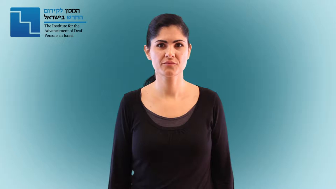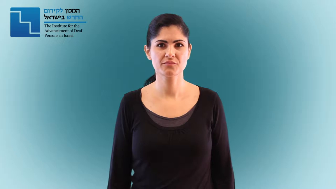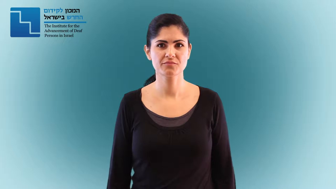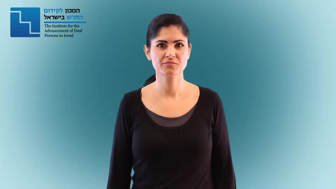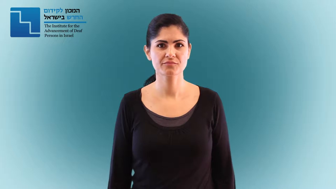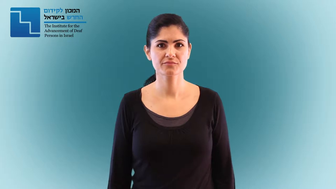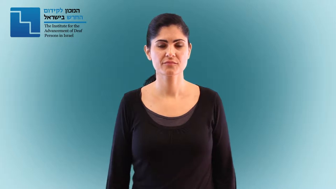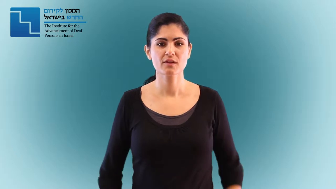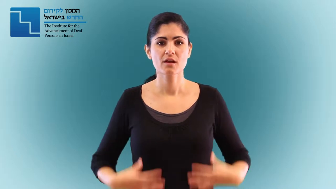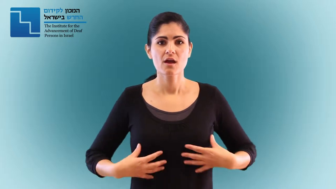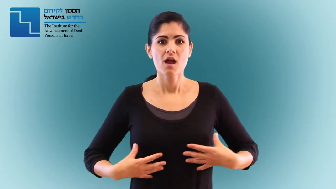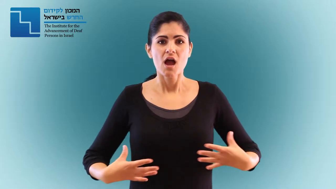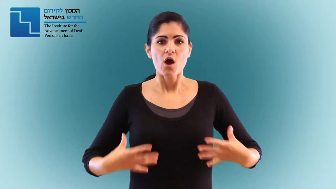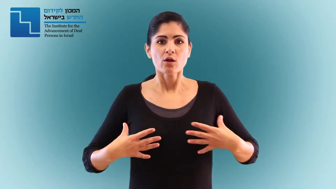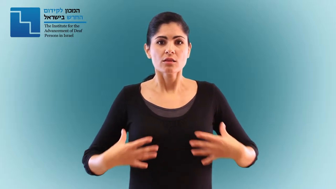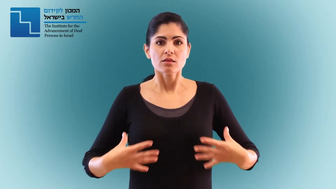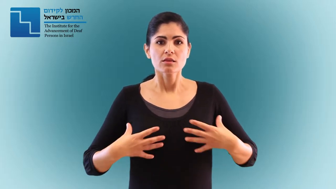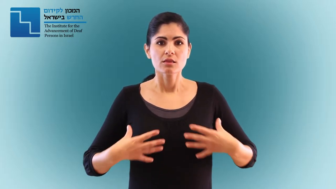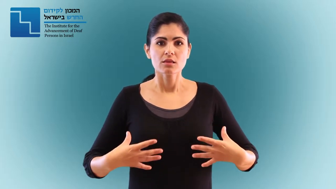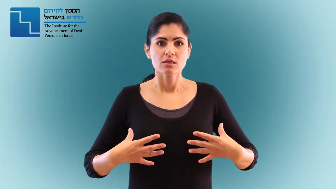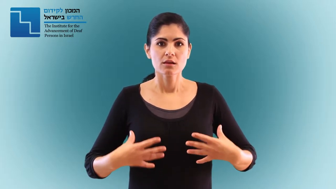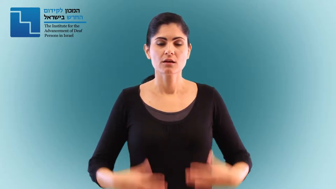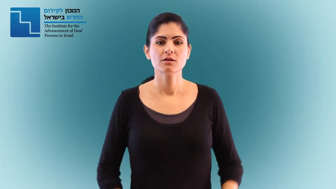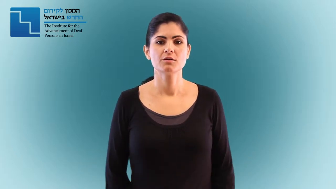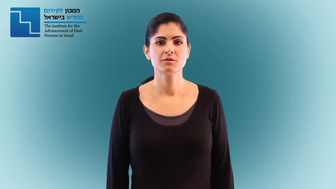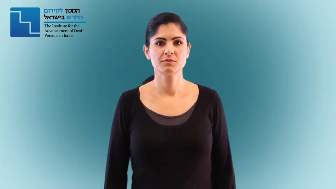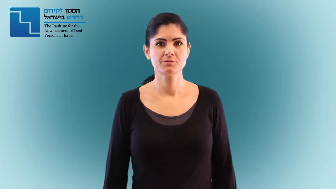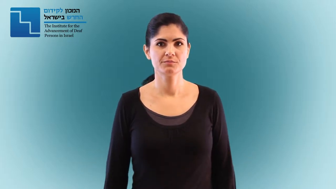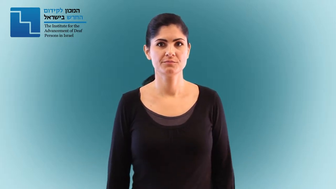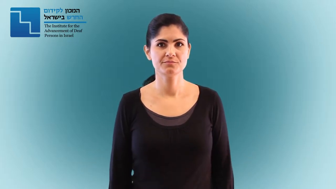ריאות